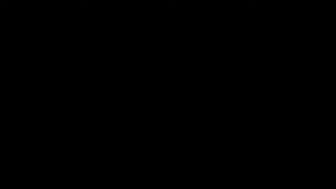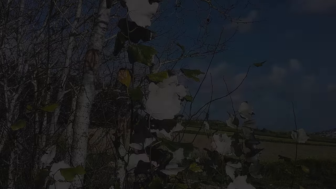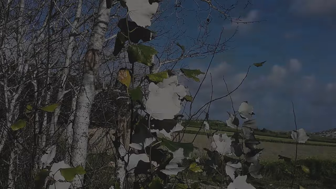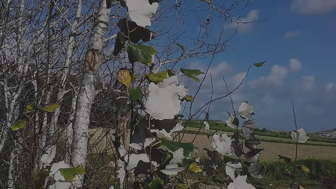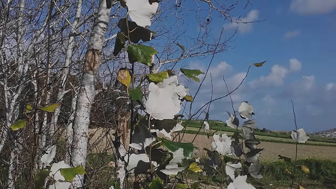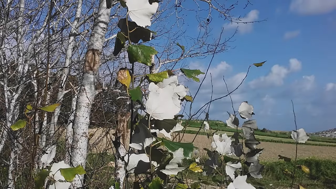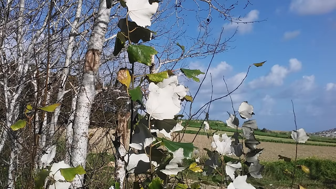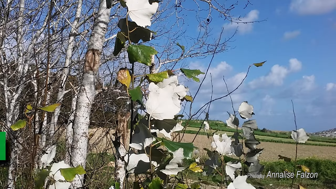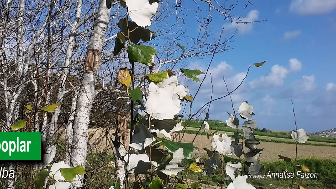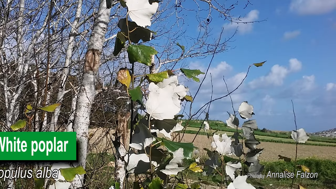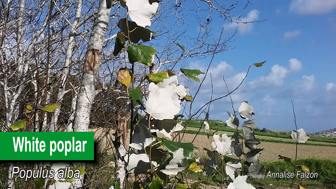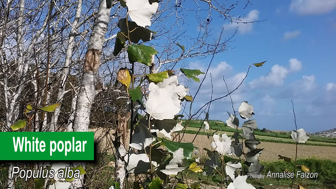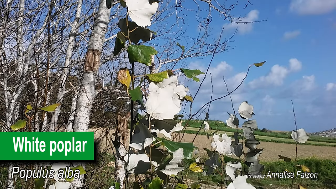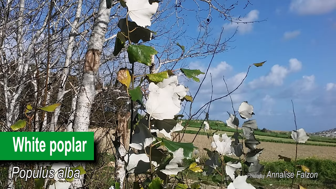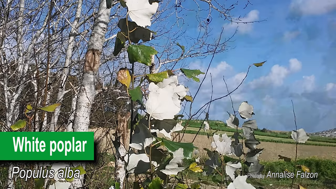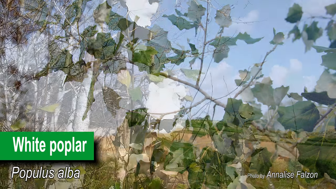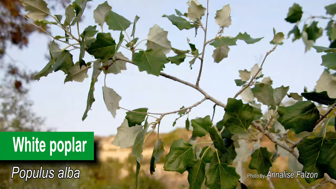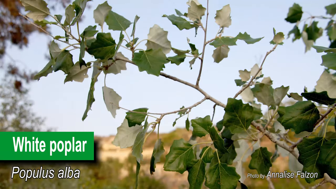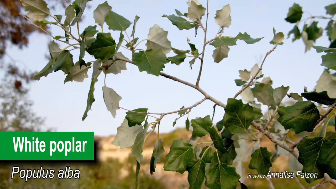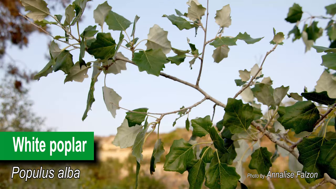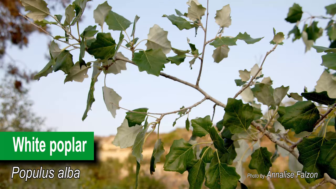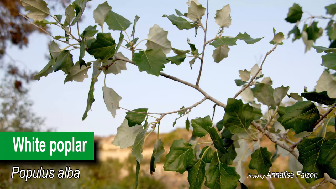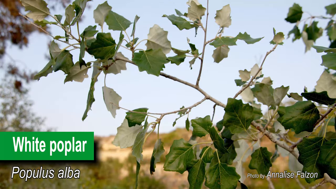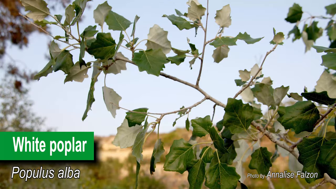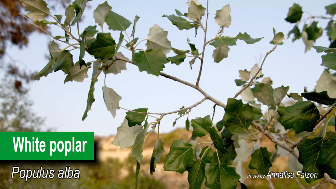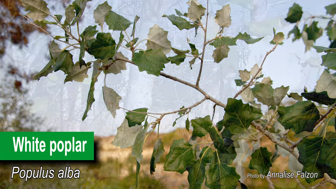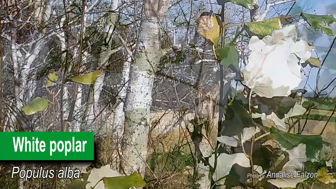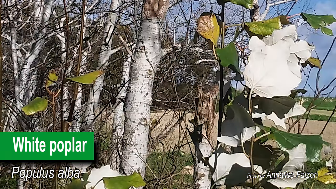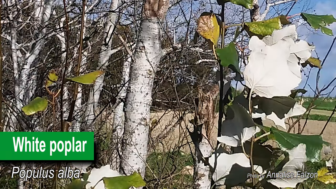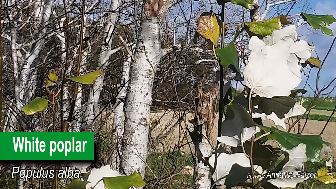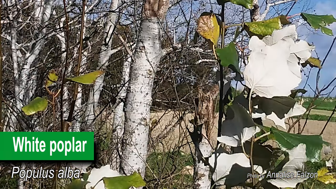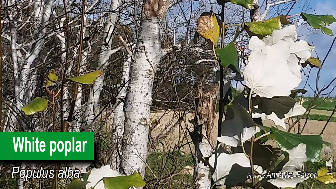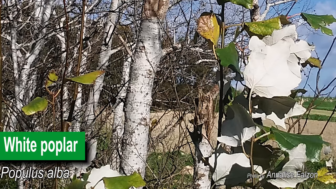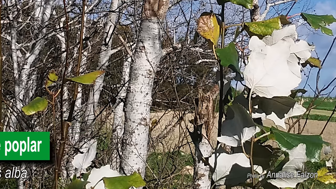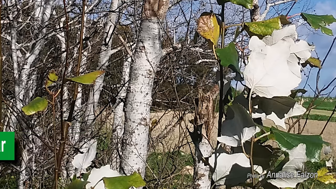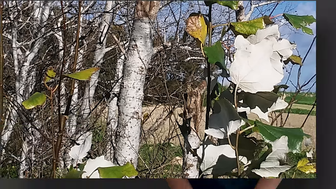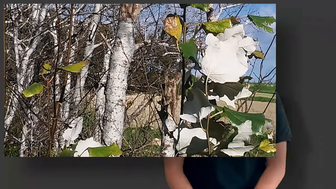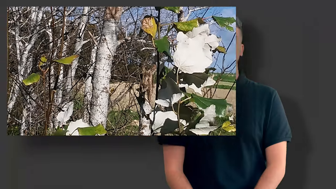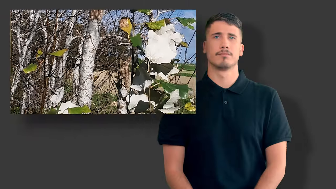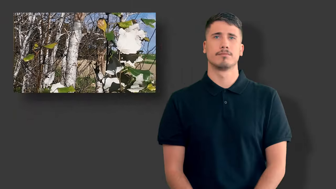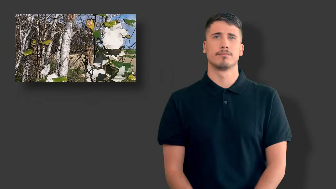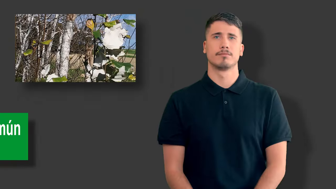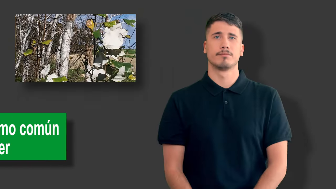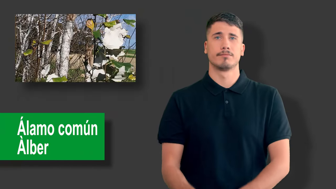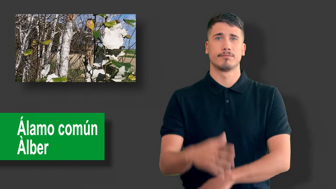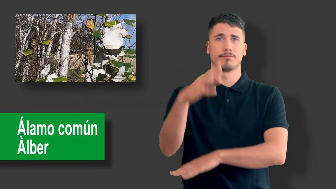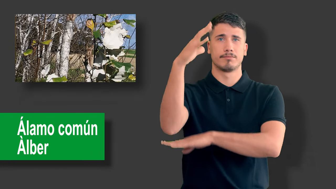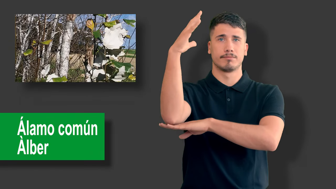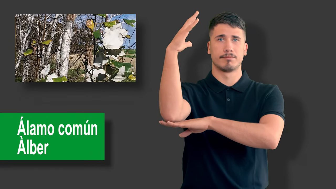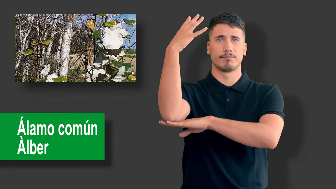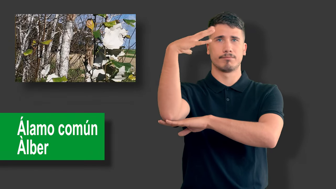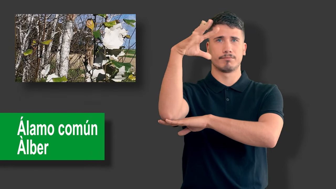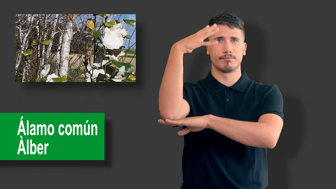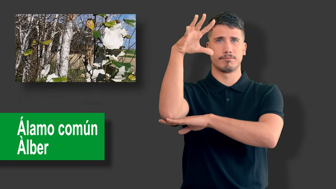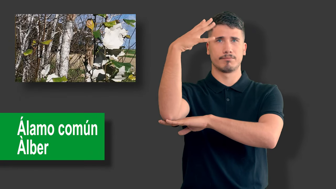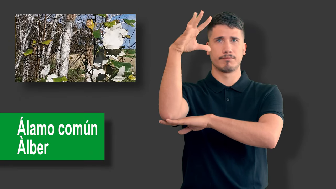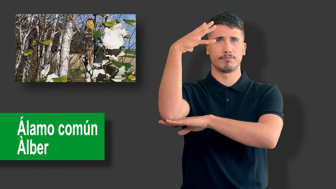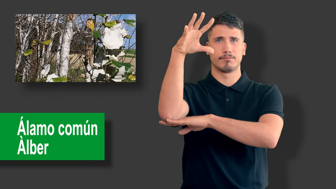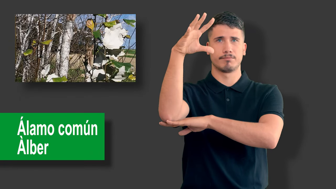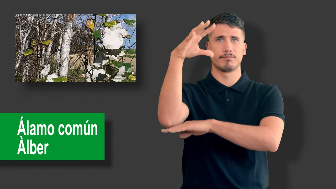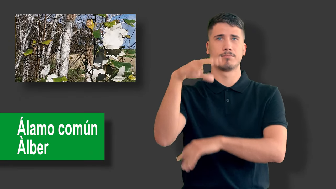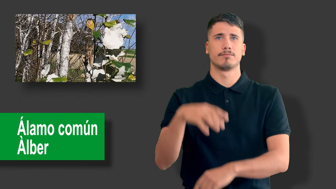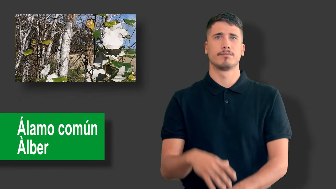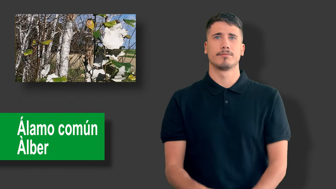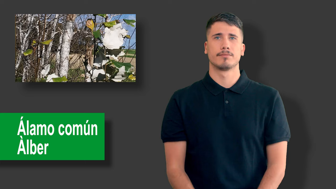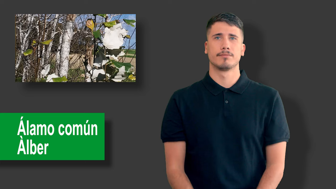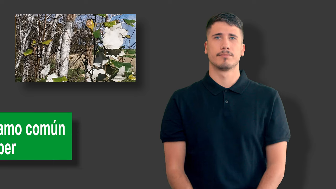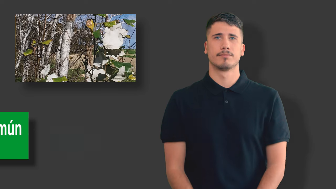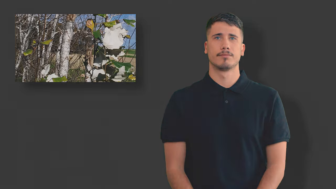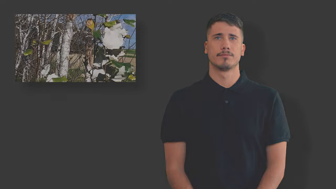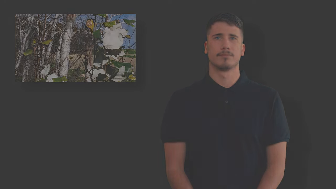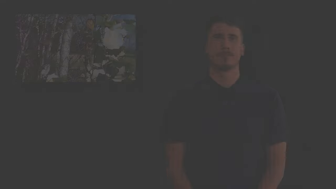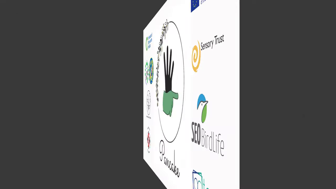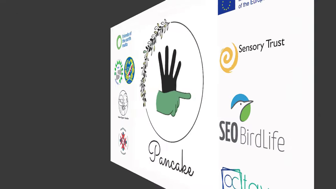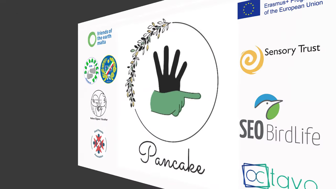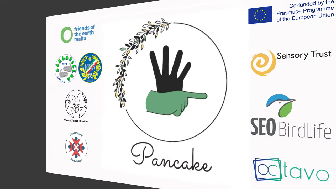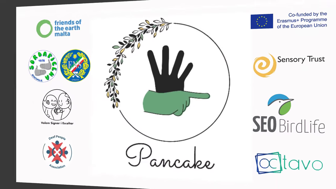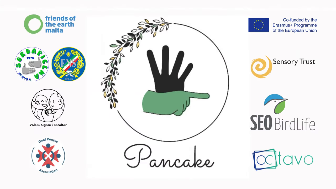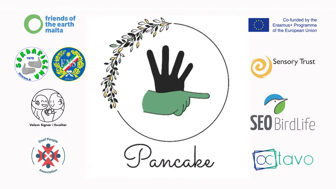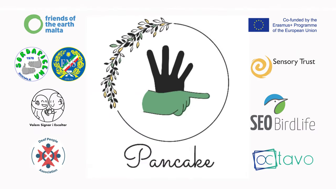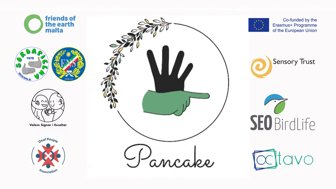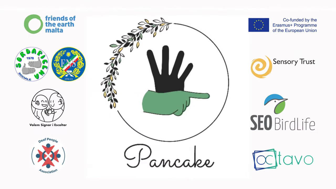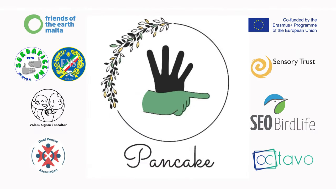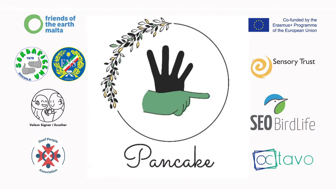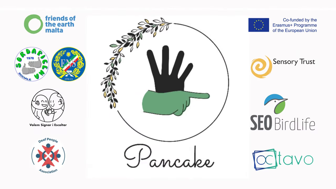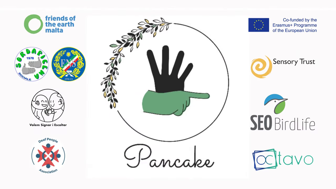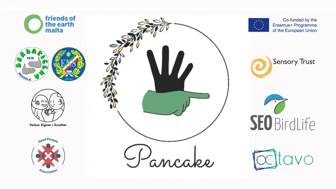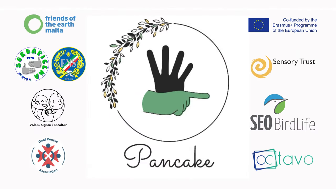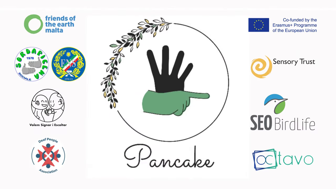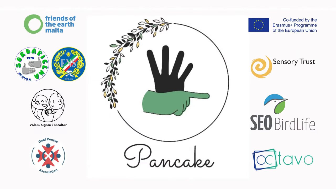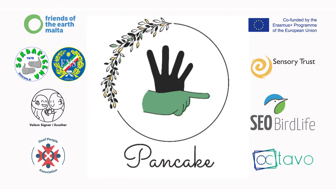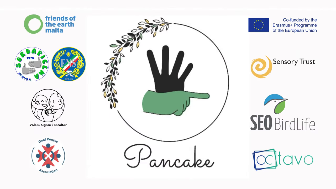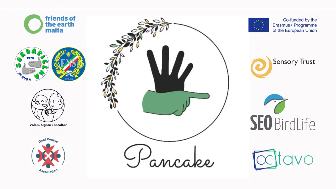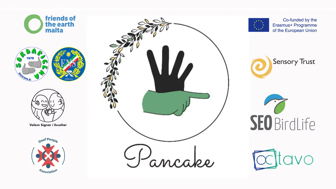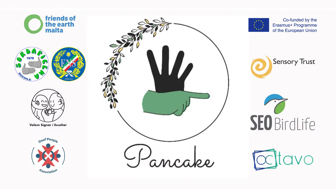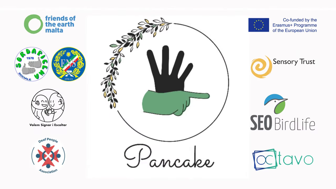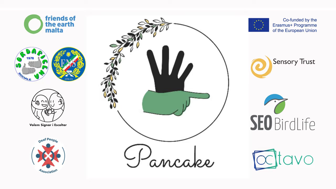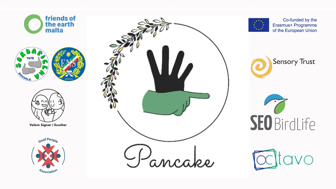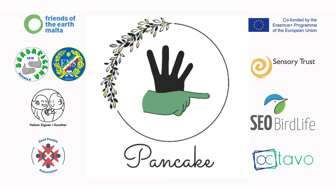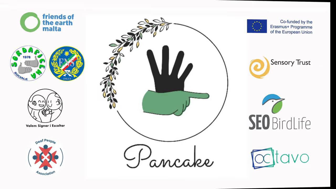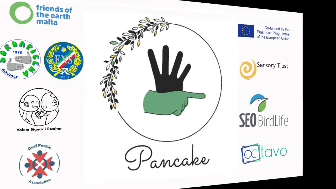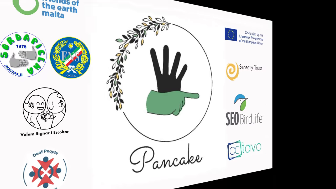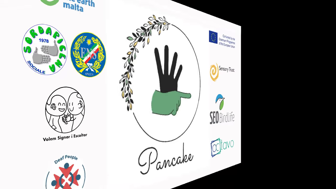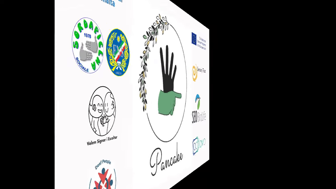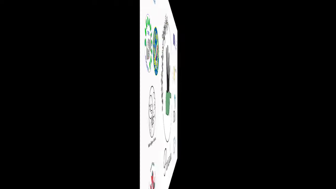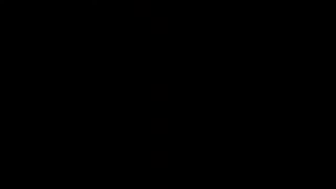Álamo común